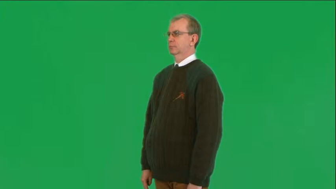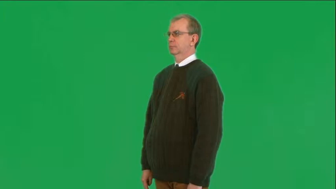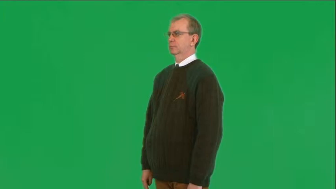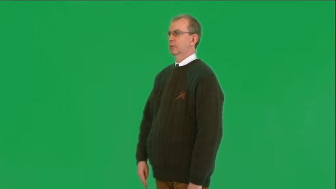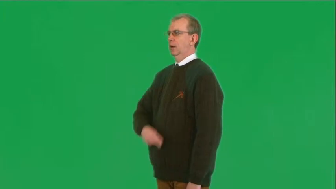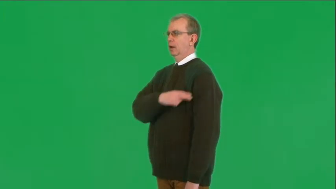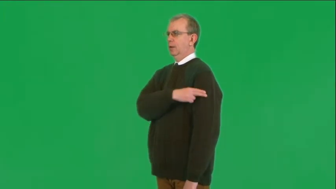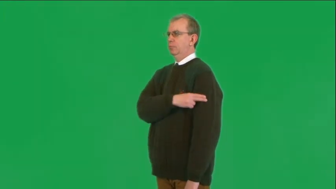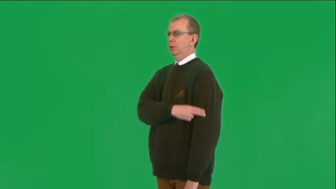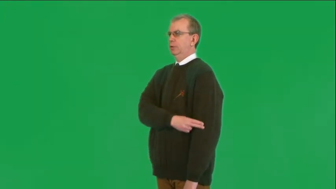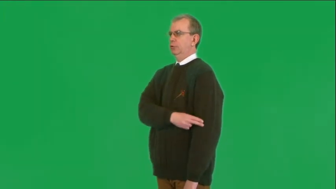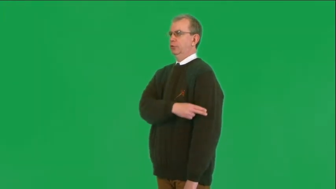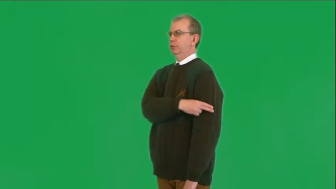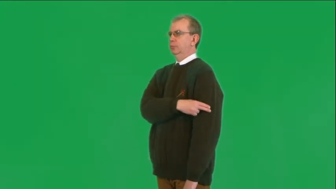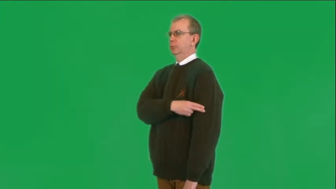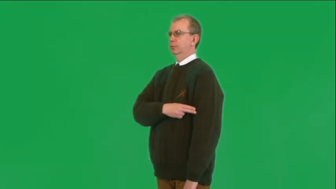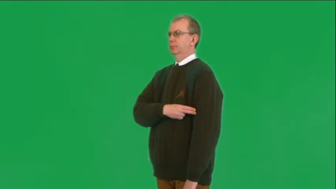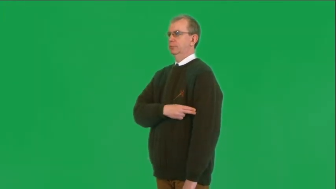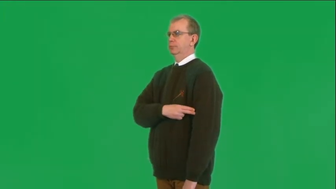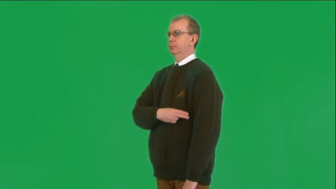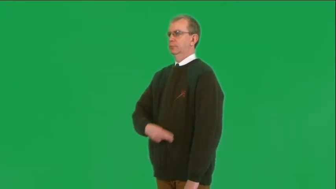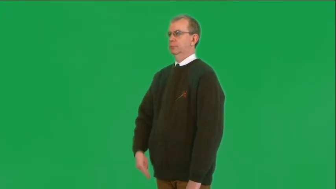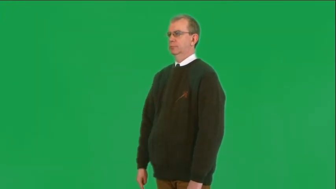ambulatorium